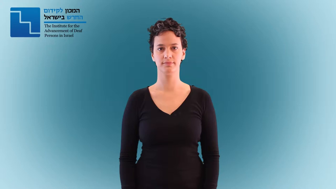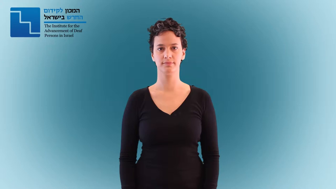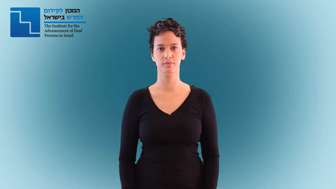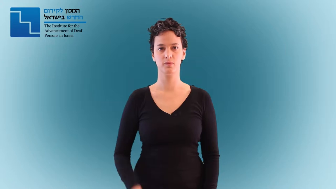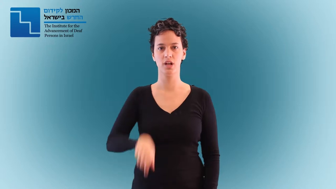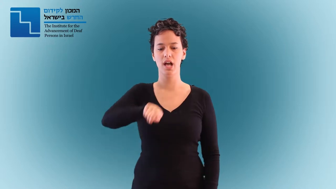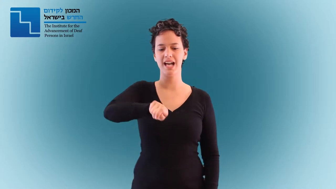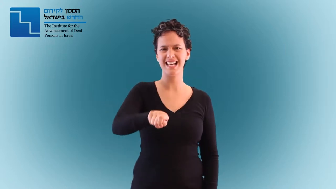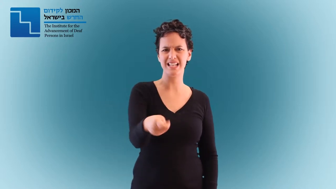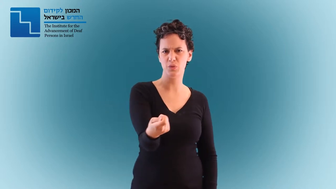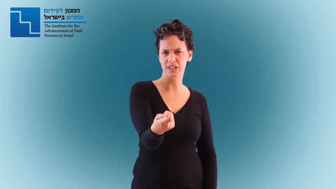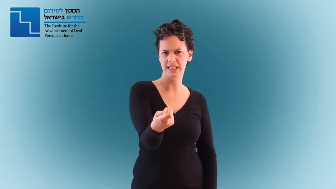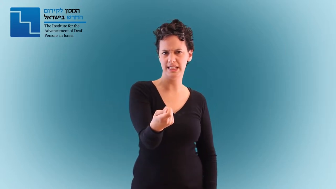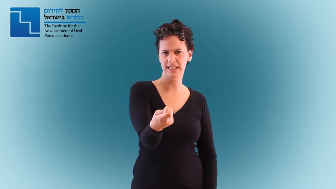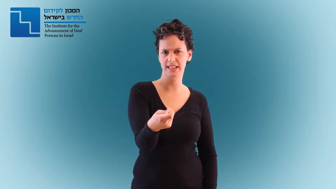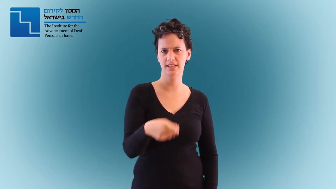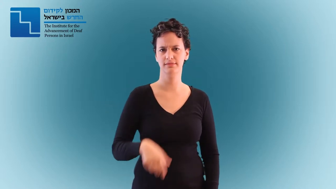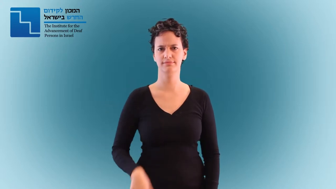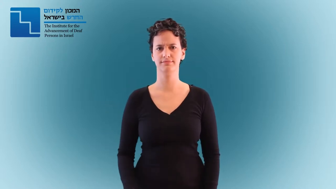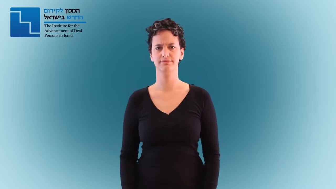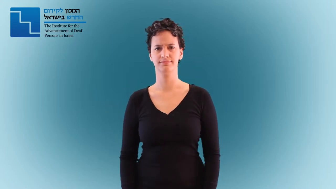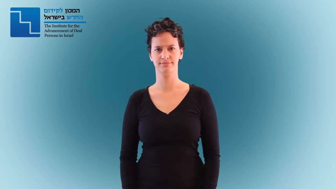עינוי